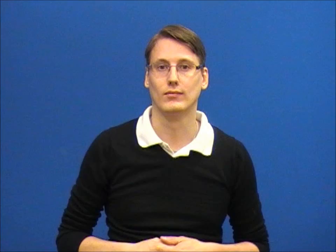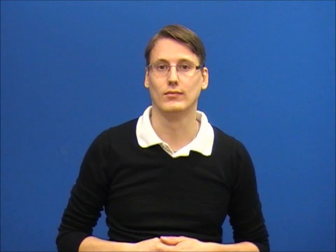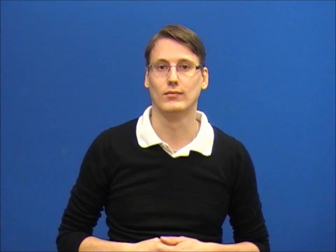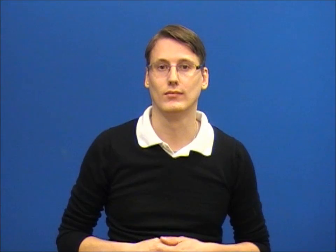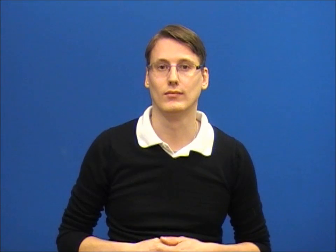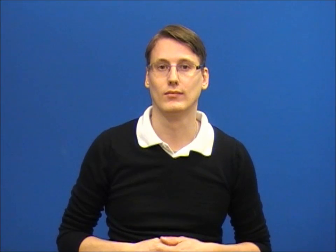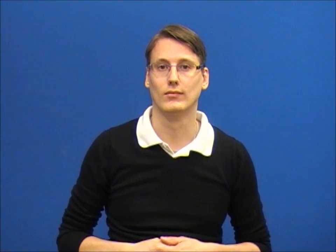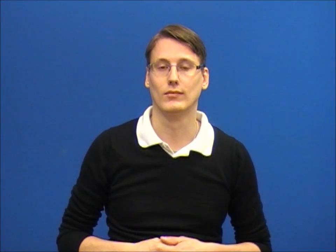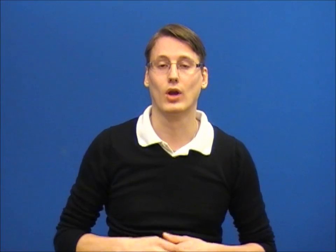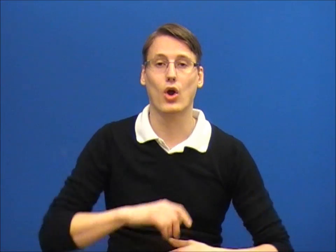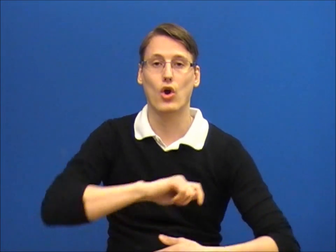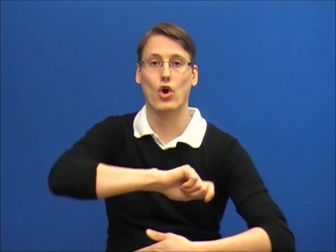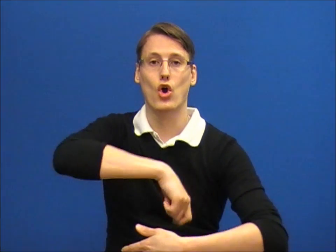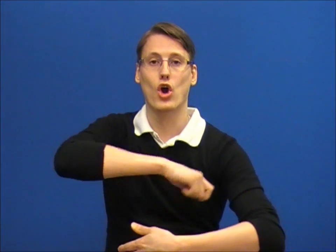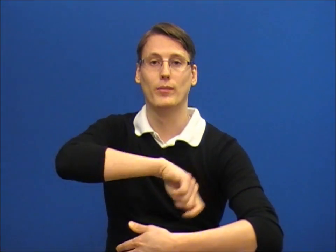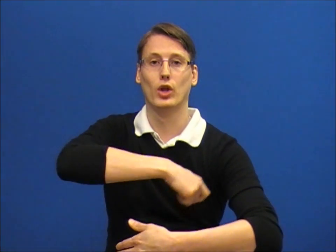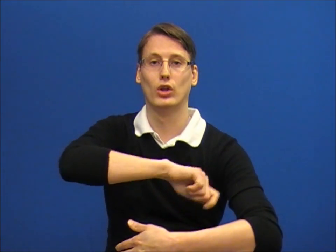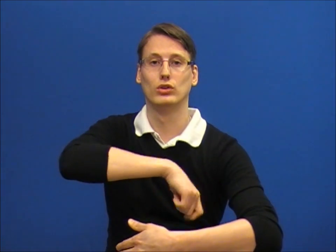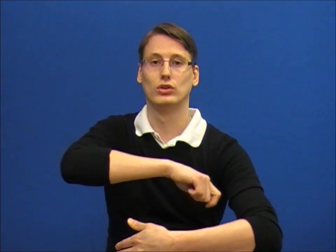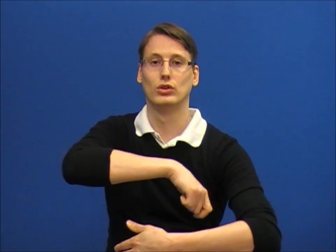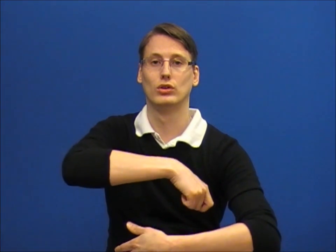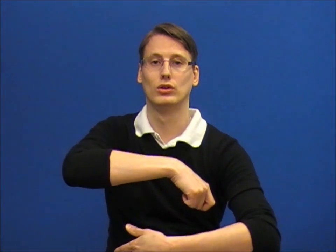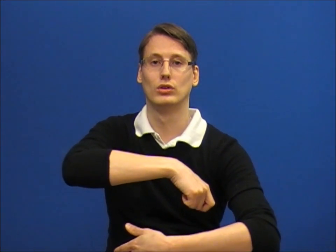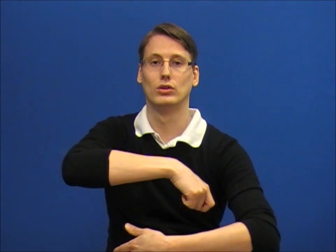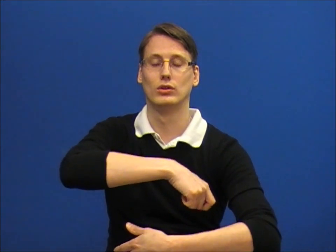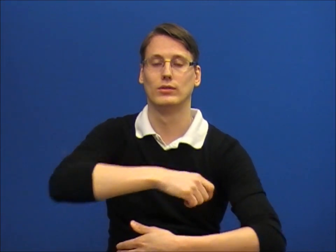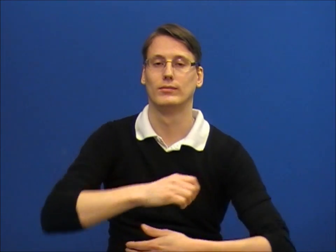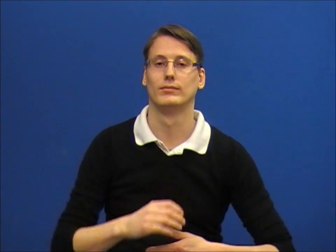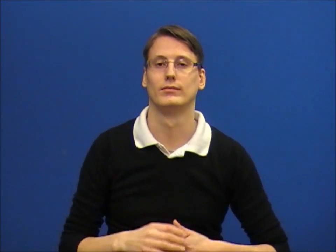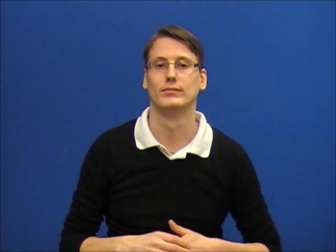LAGA MAT